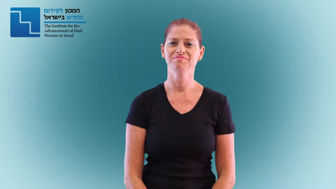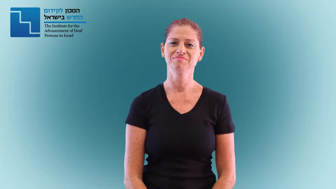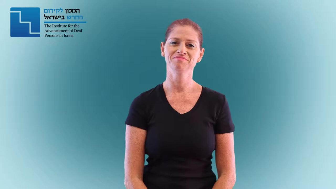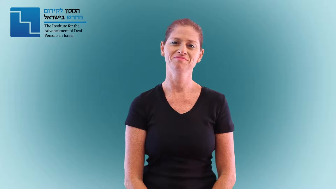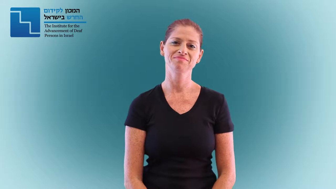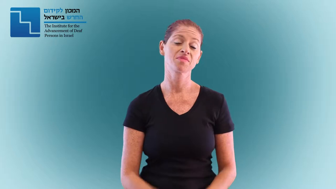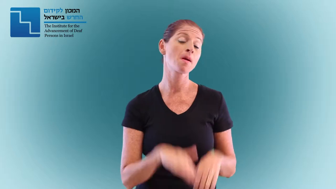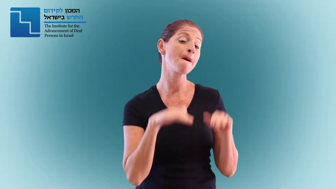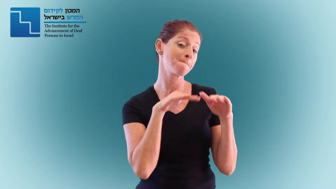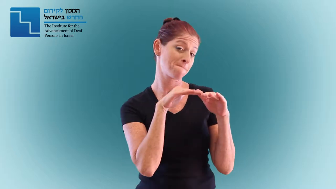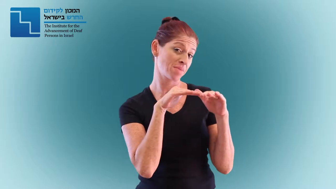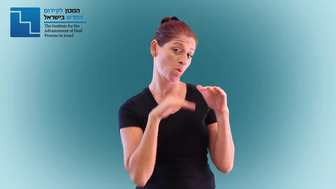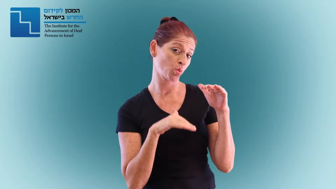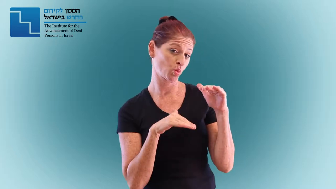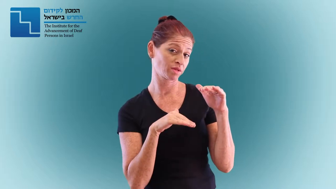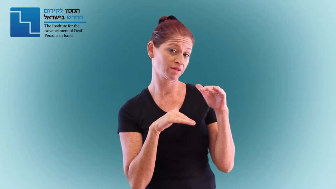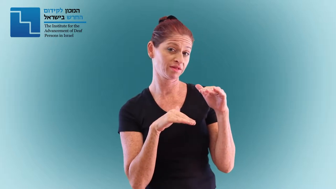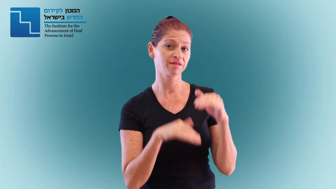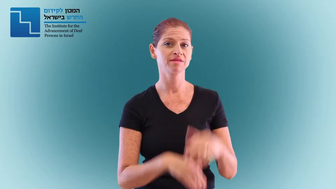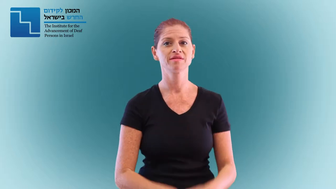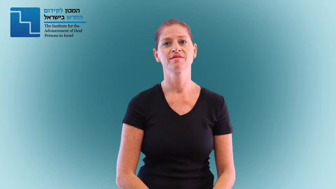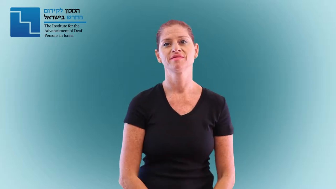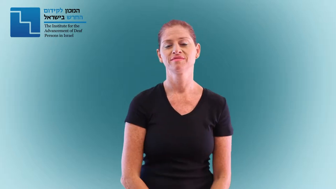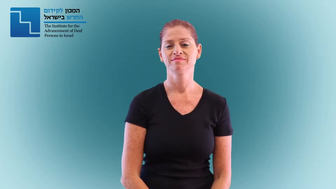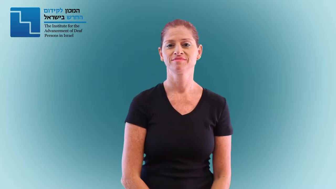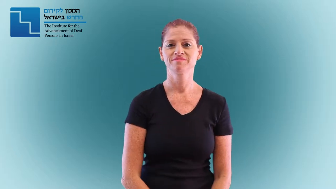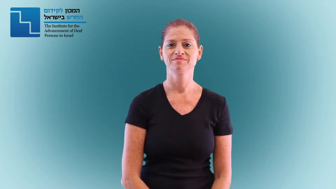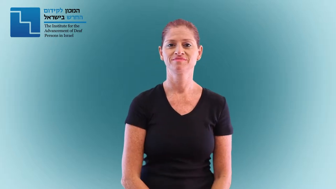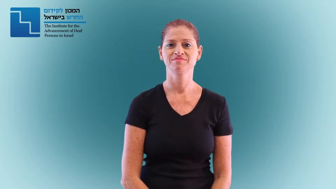פחות